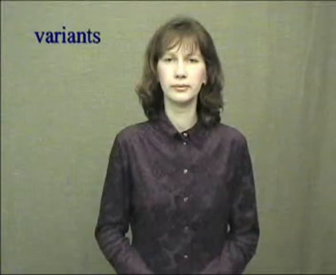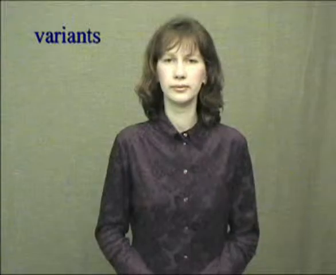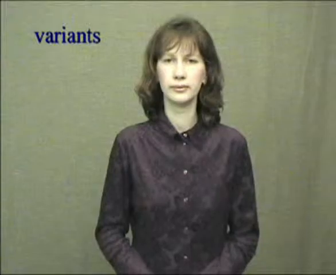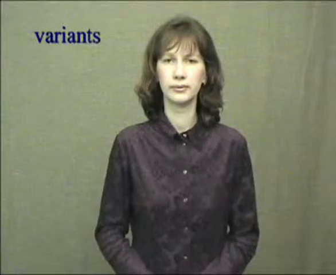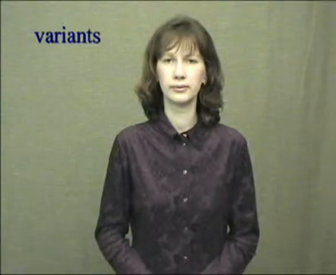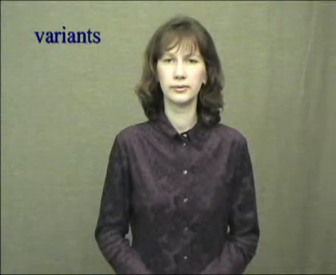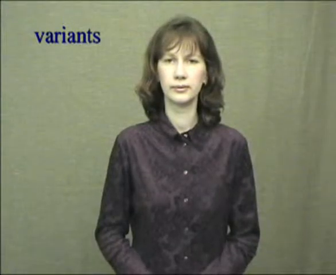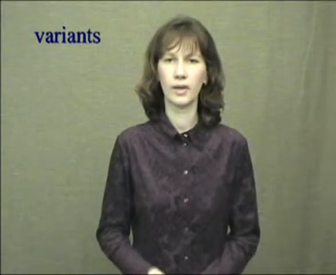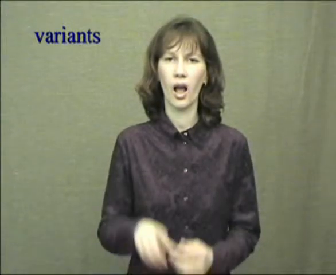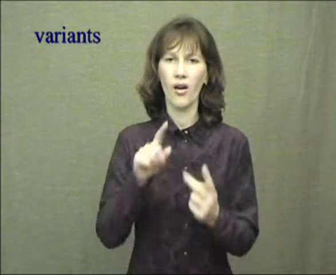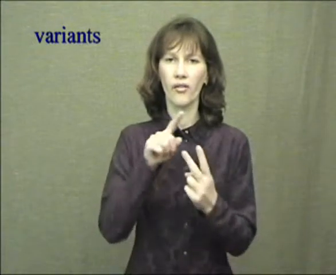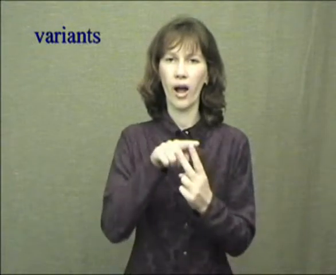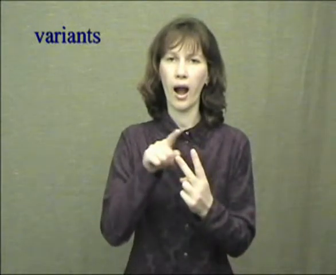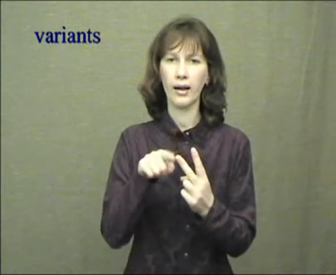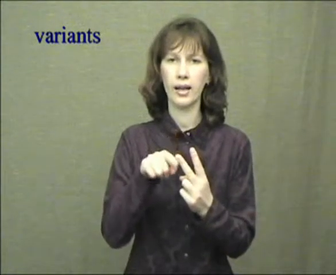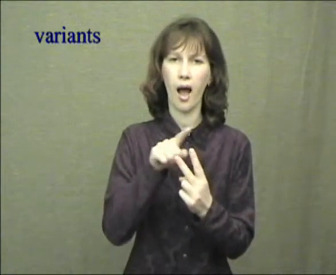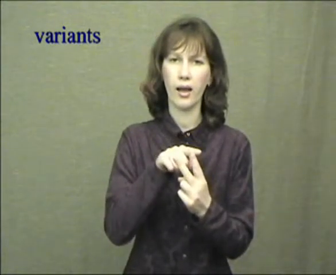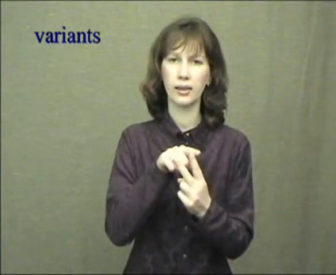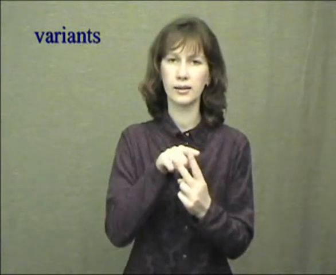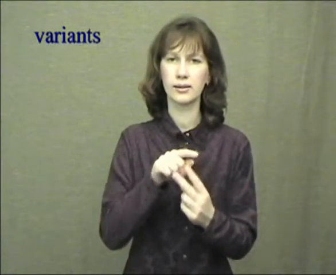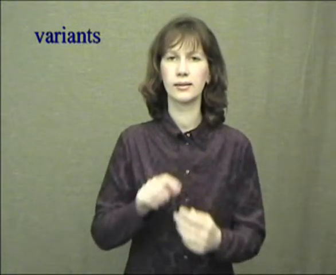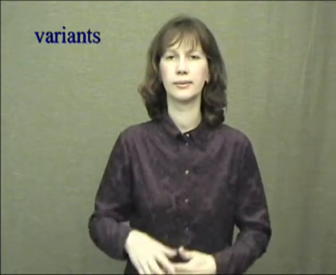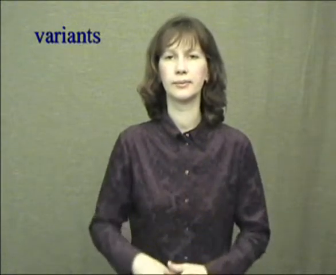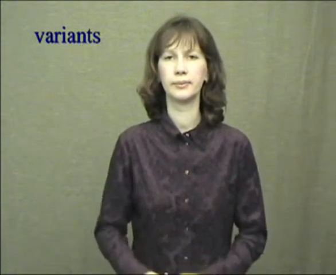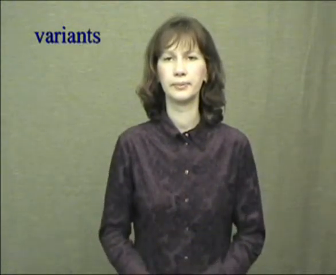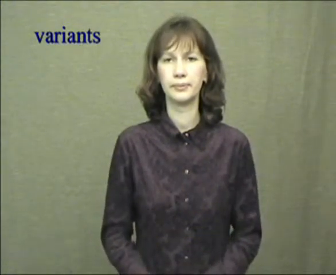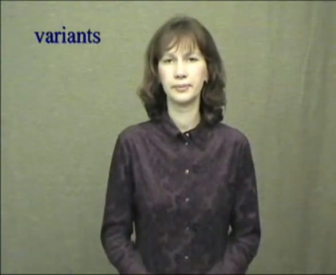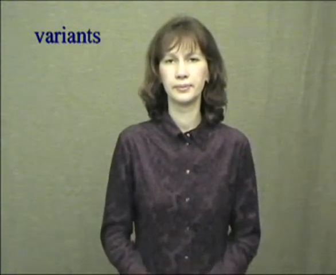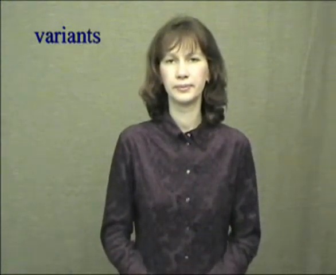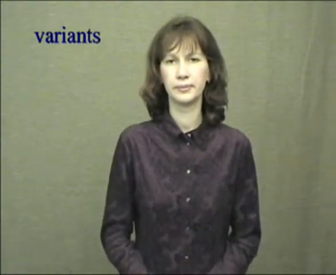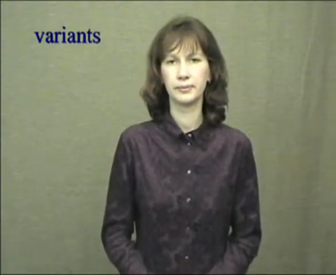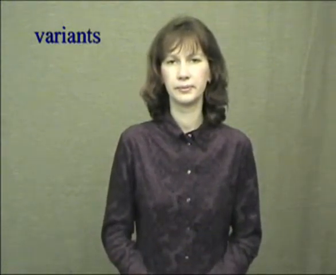variants